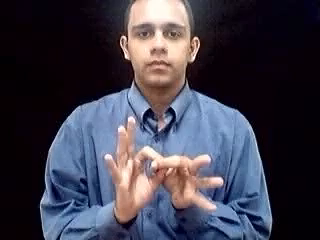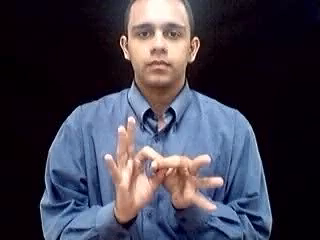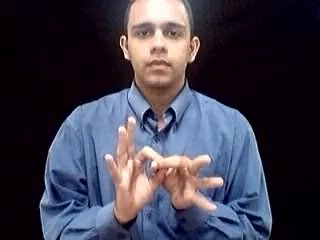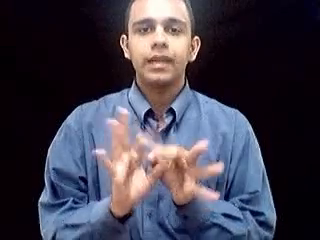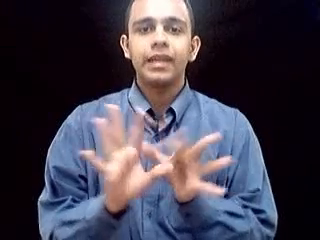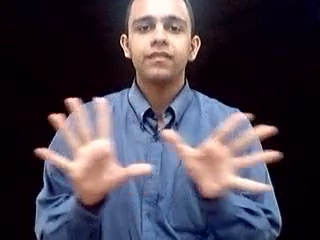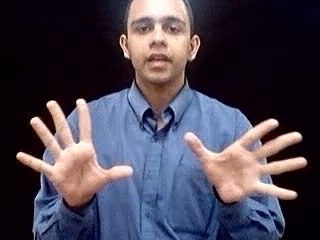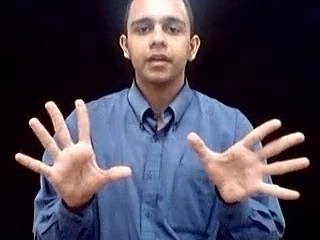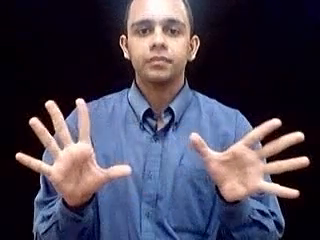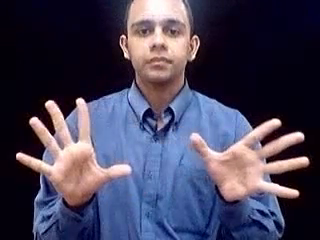livre